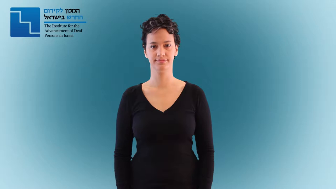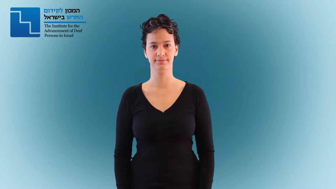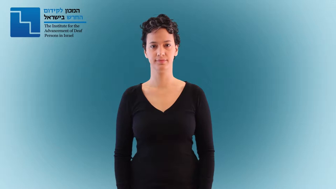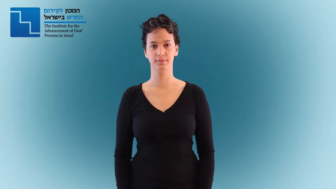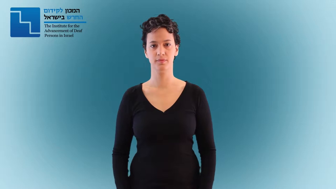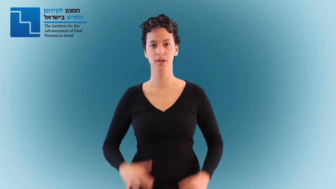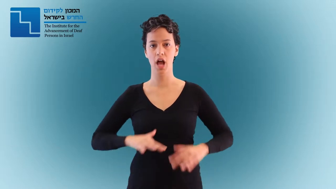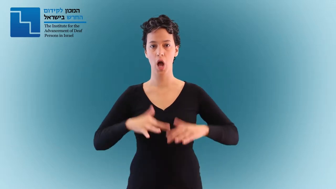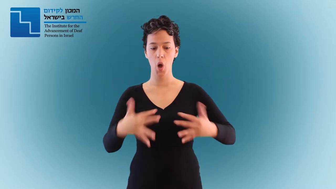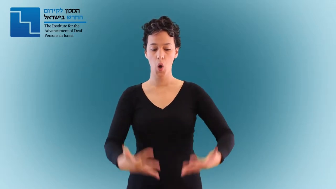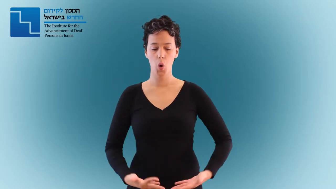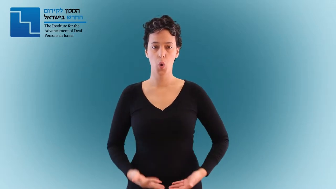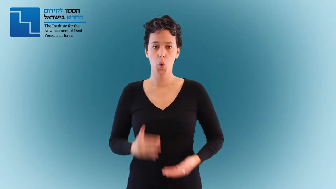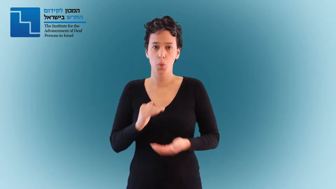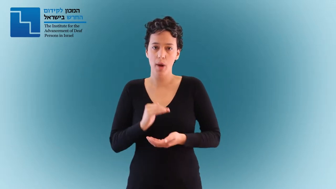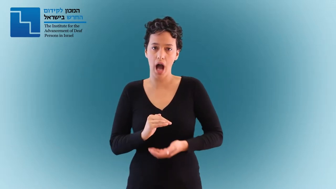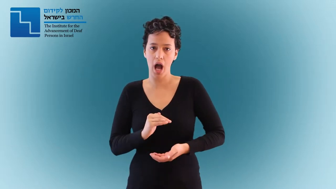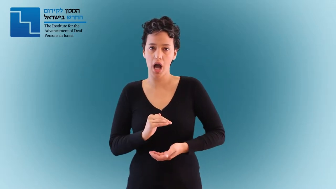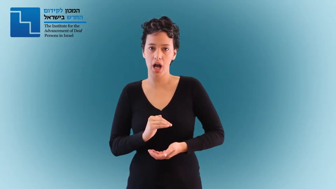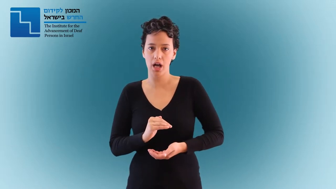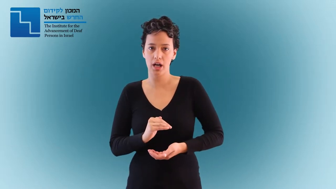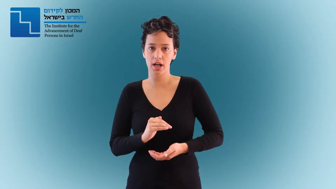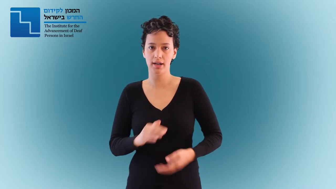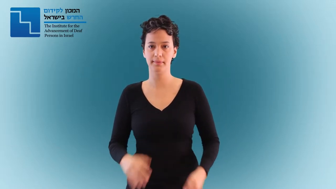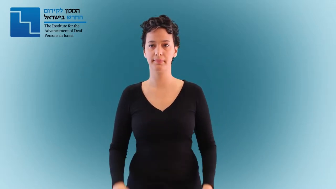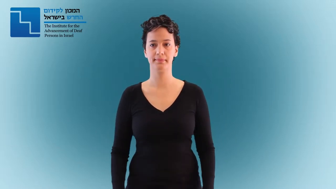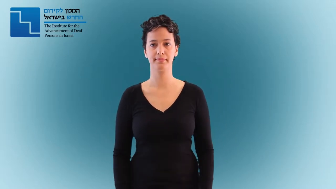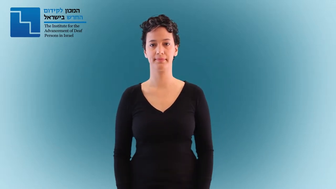עובר (פרי בטן)